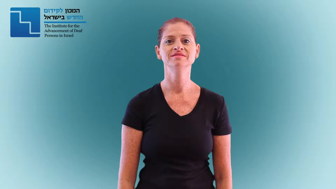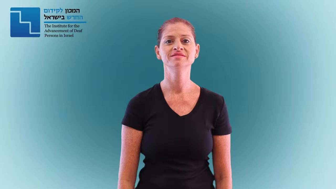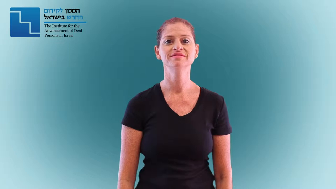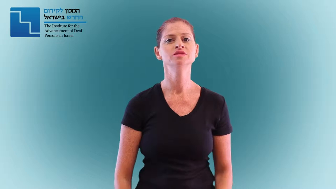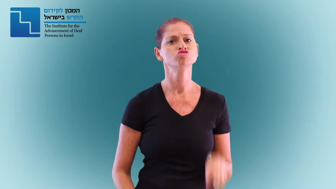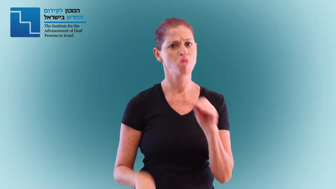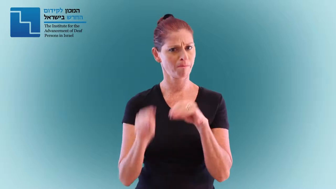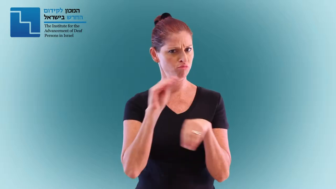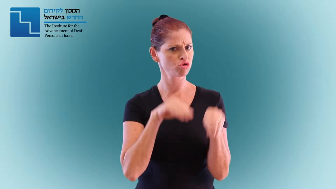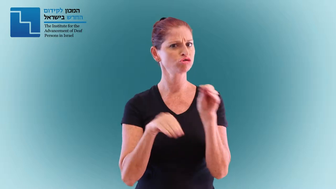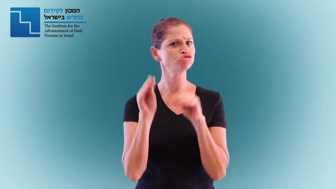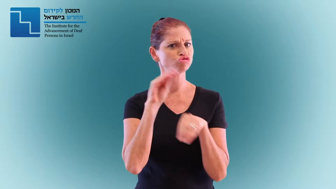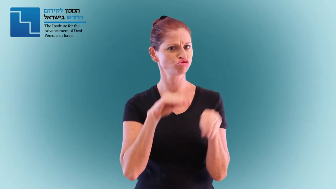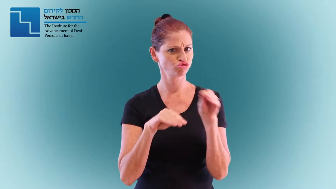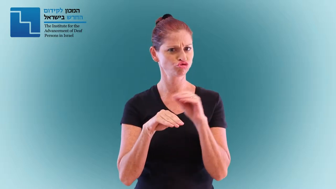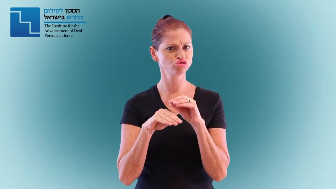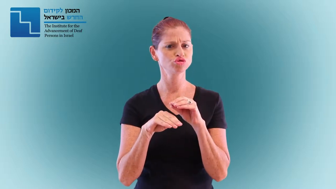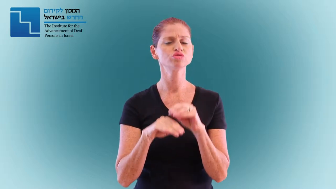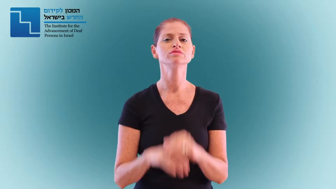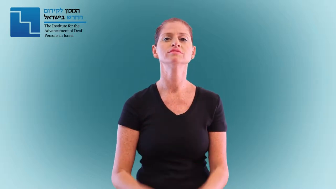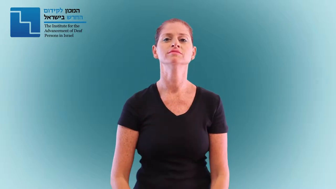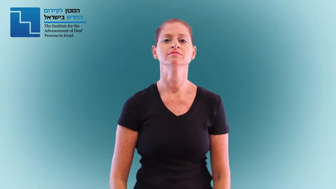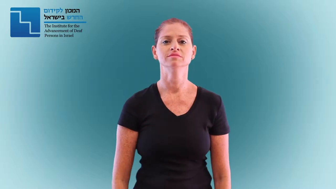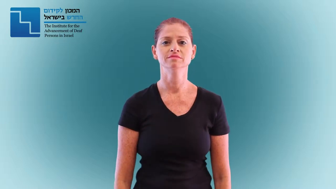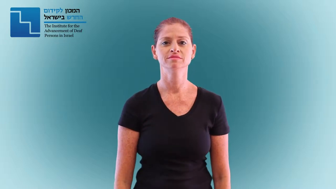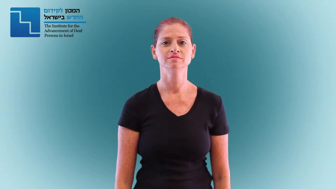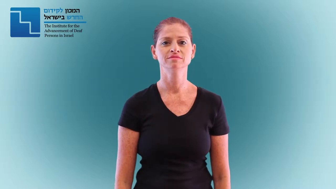להשתמש